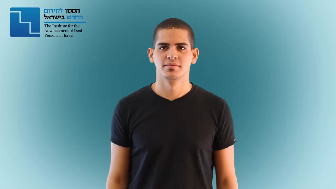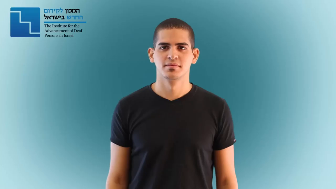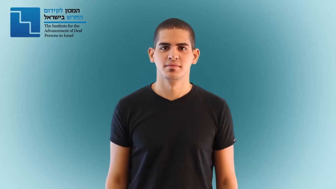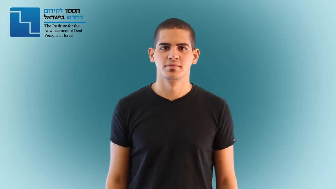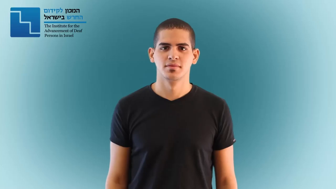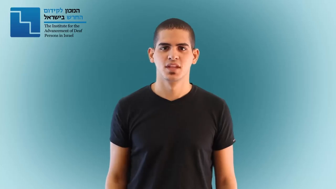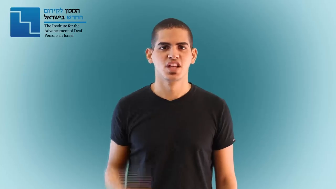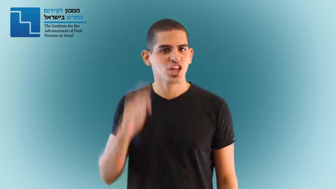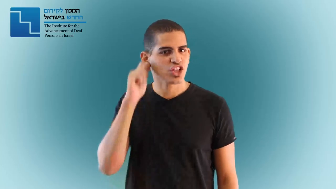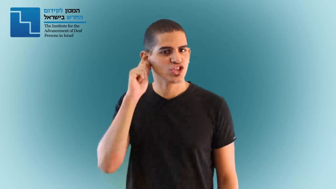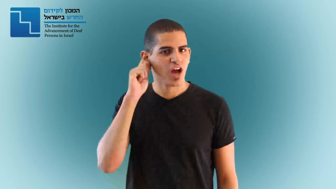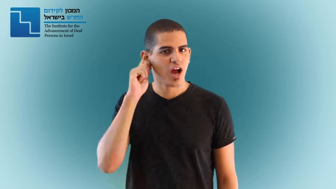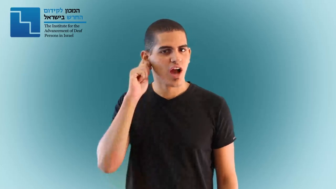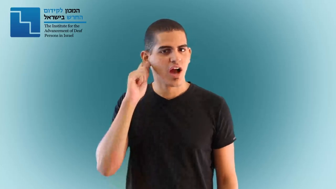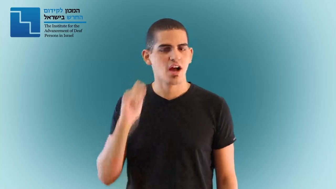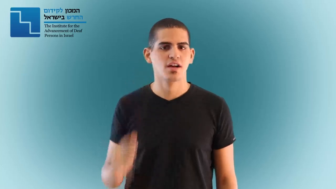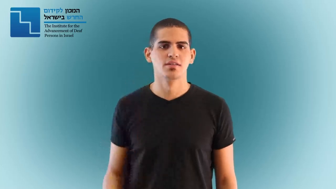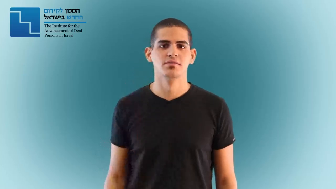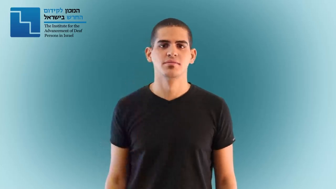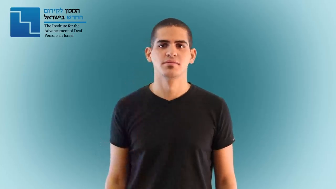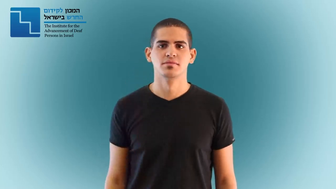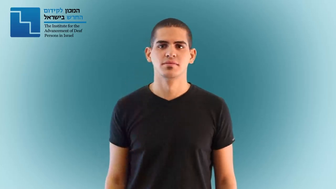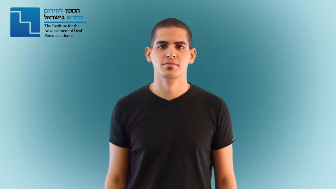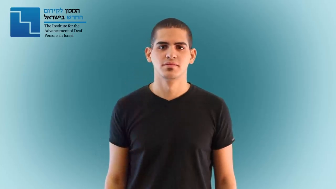גברת